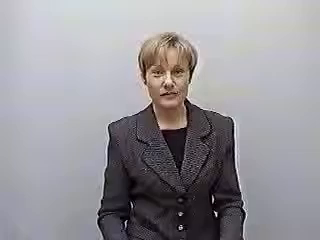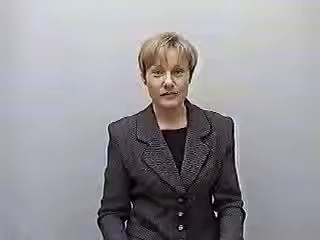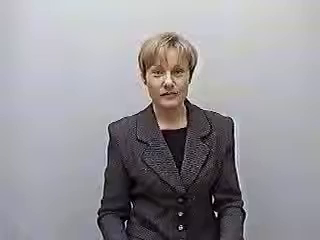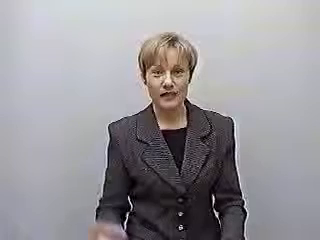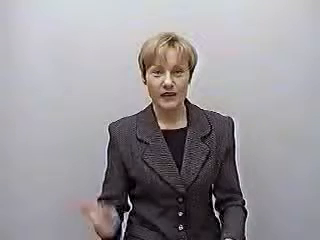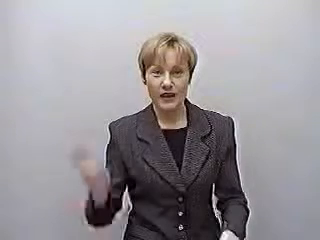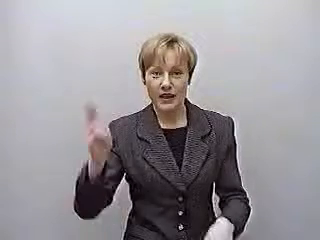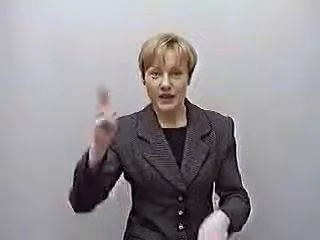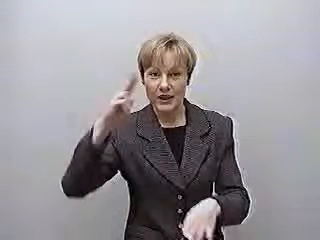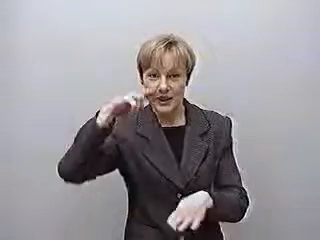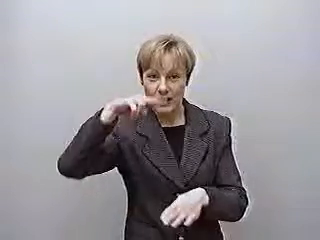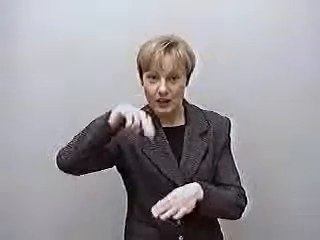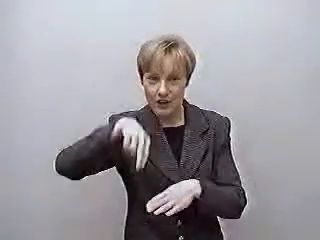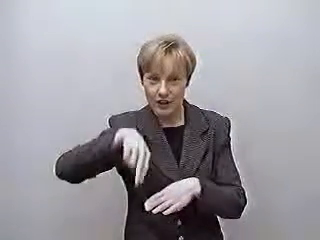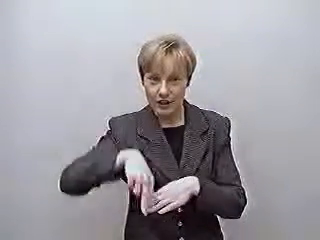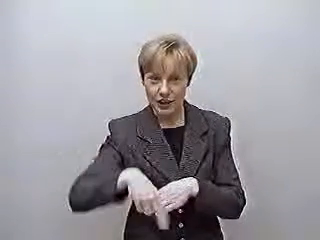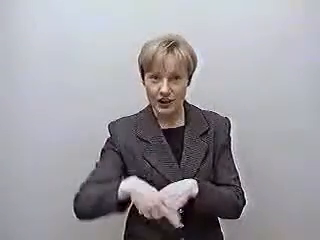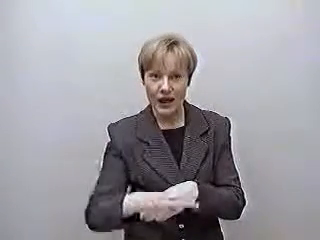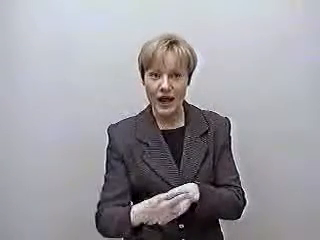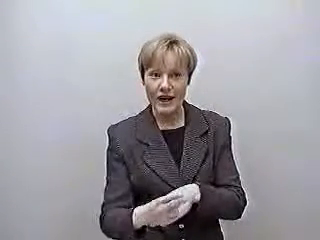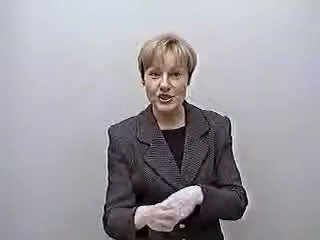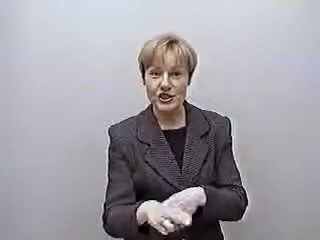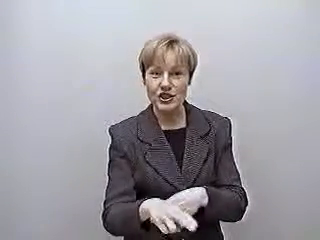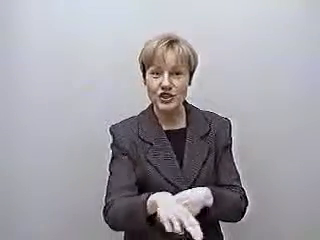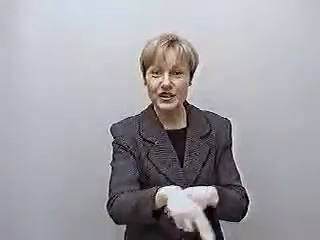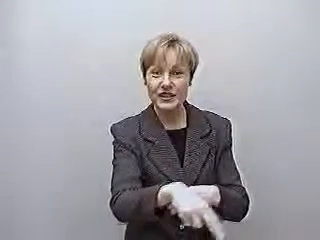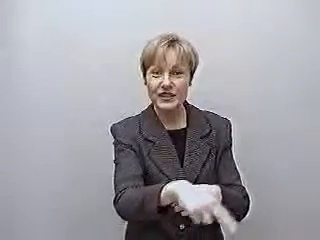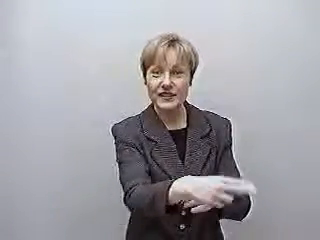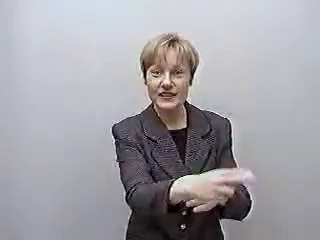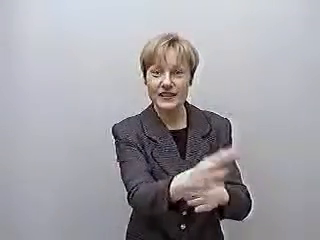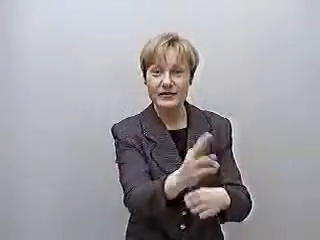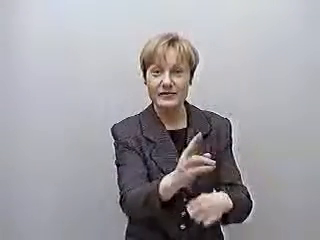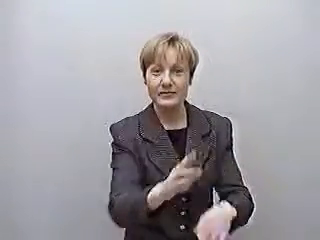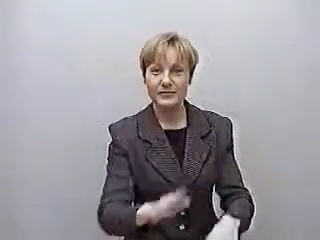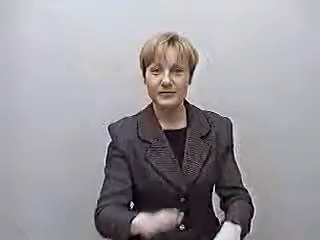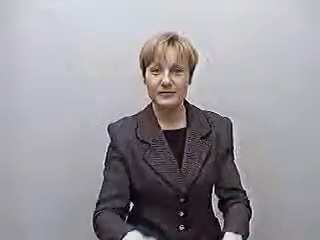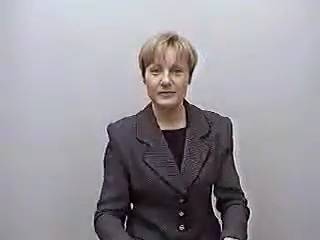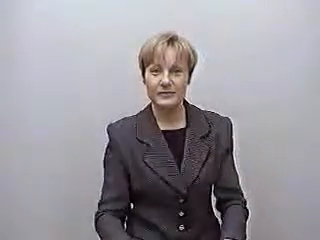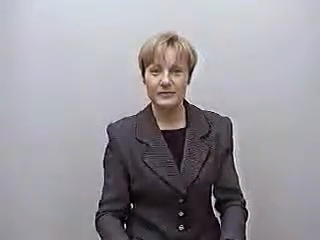ящерица